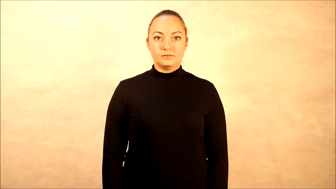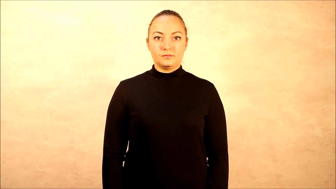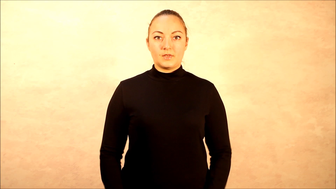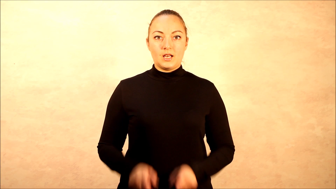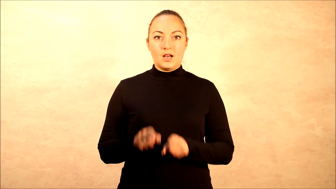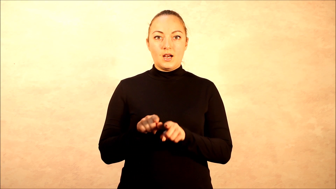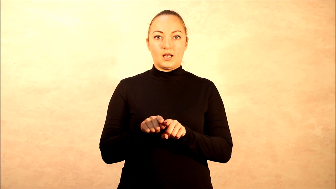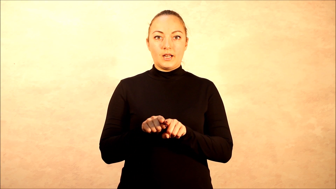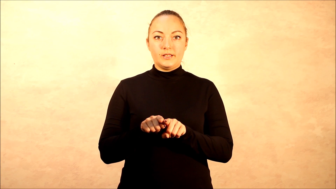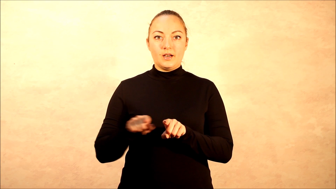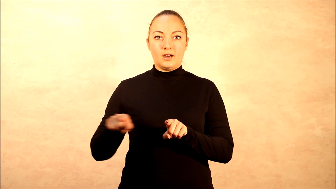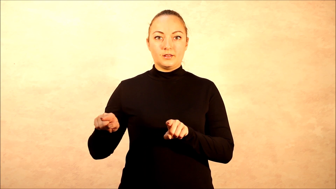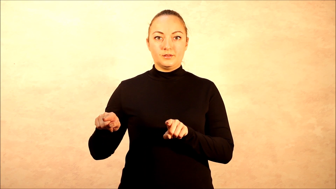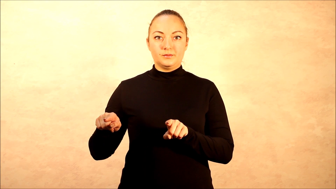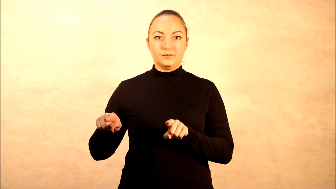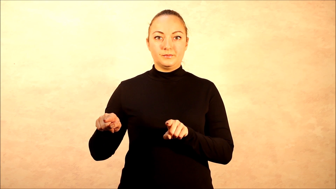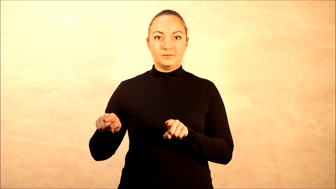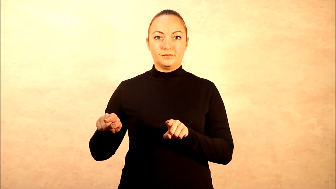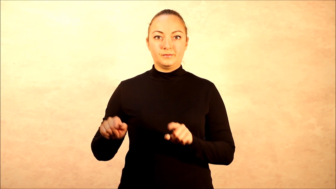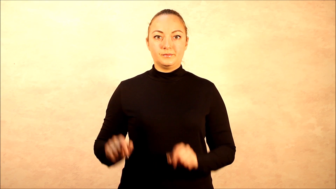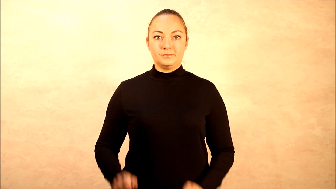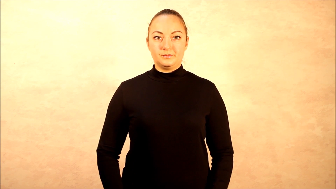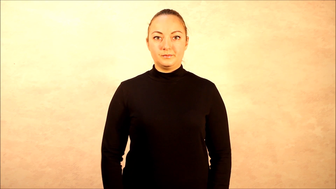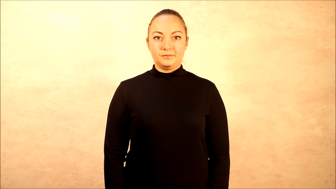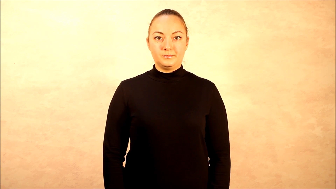Radian